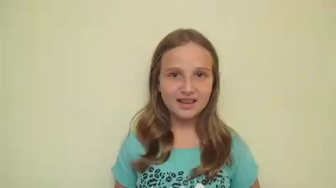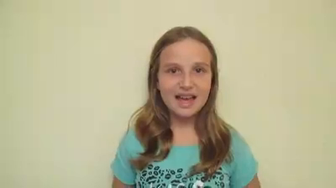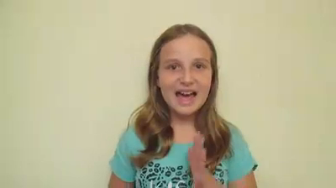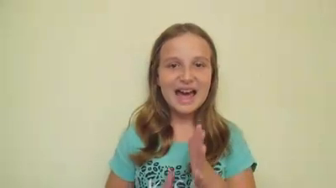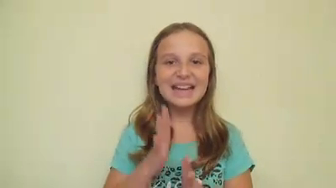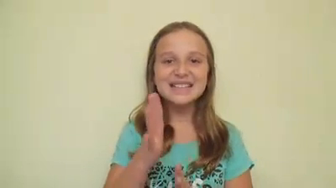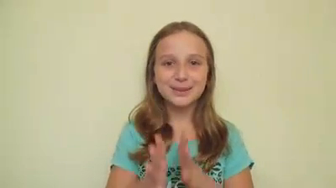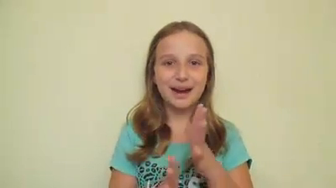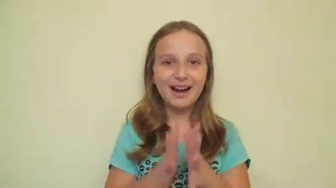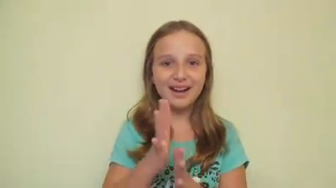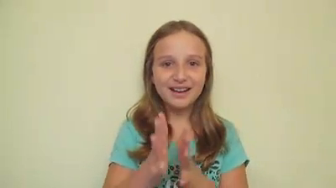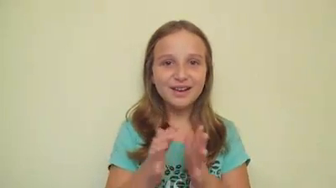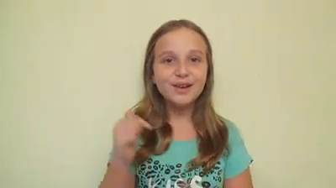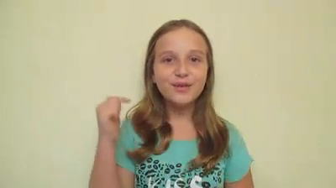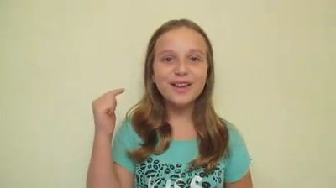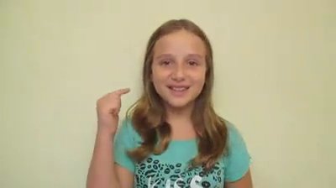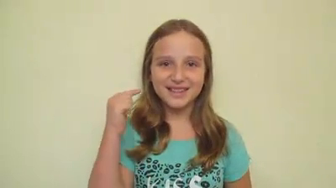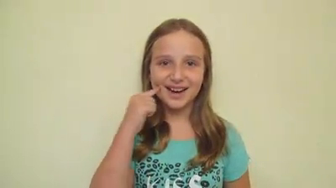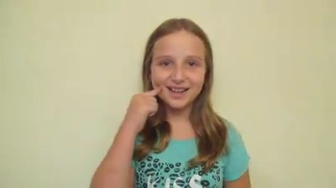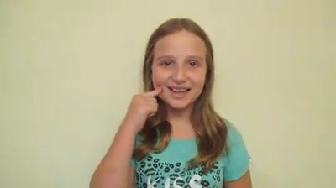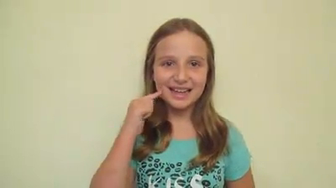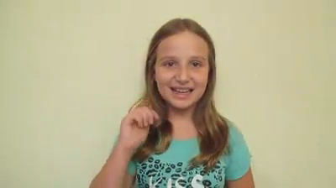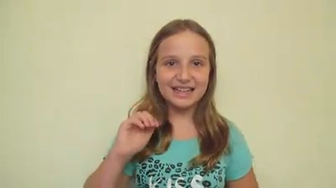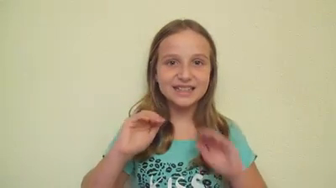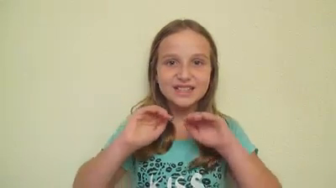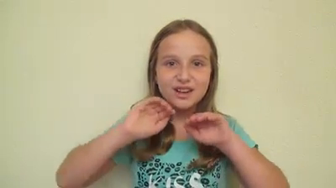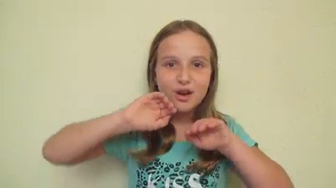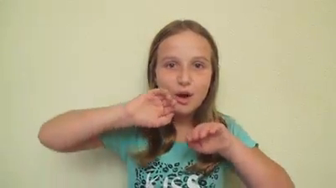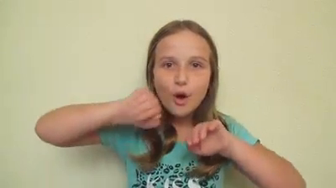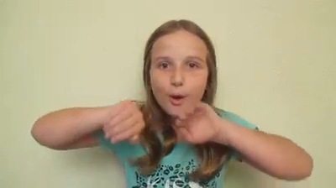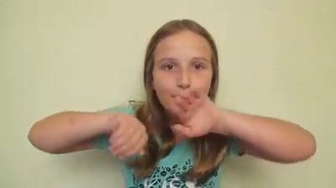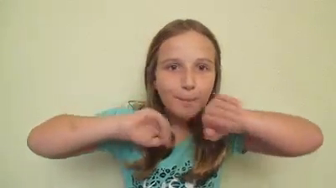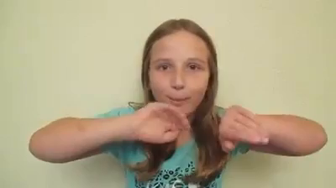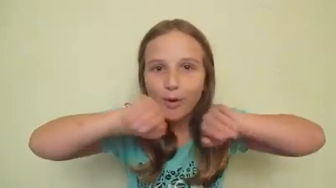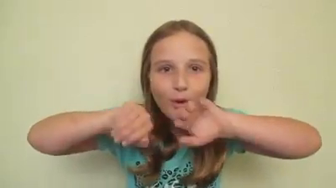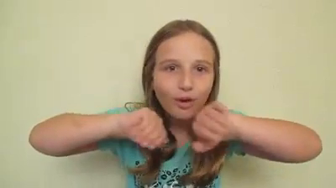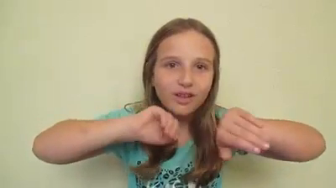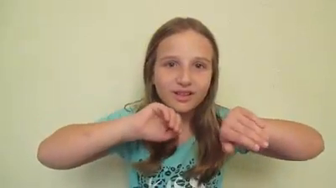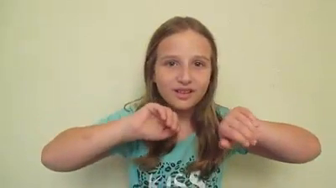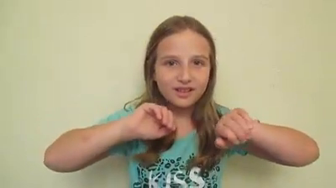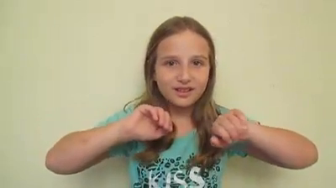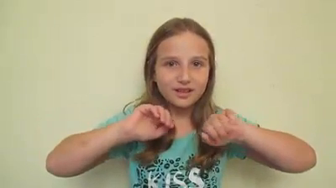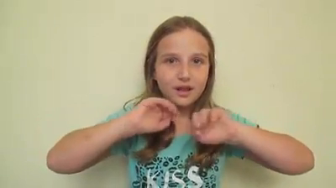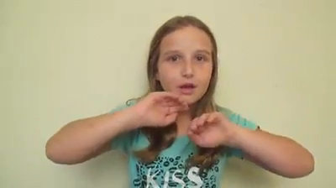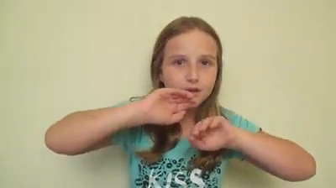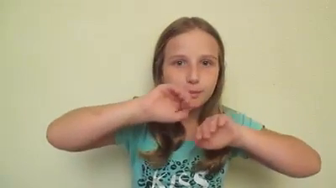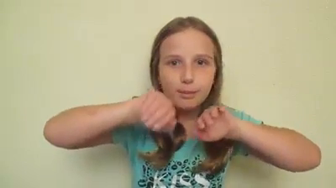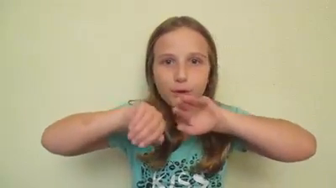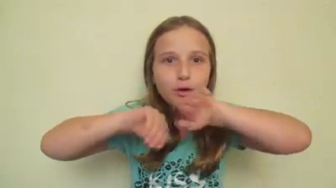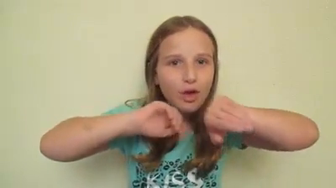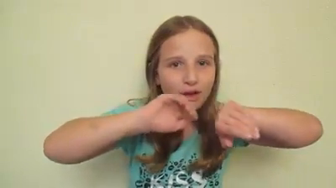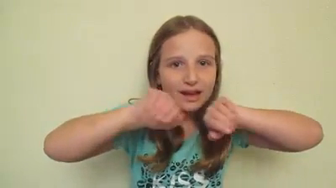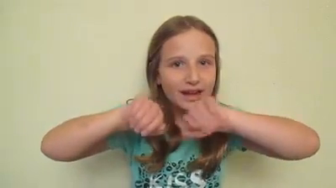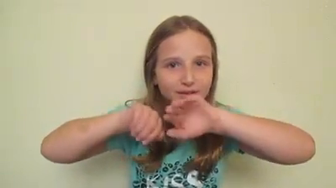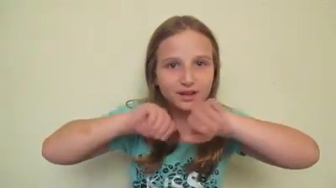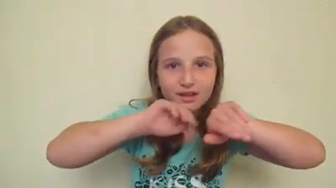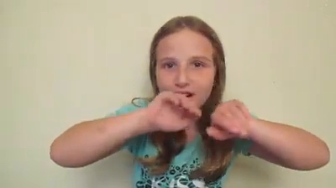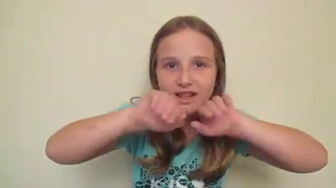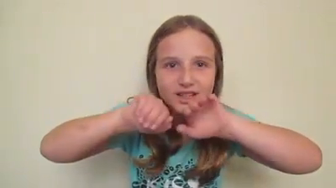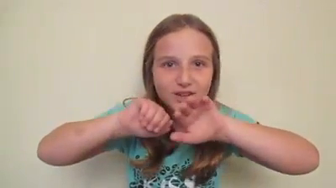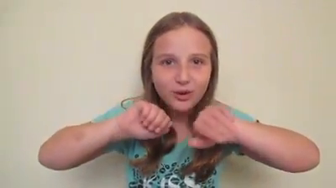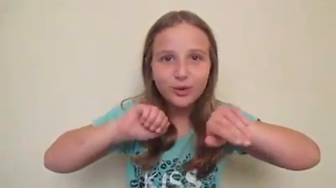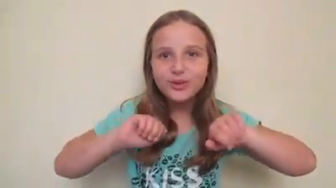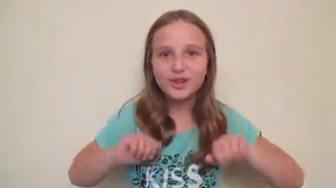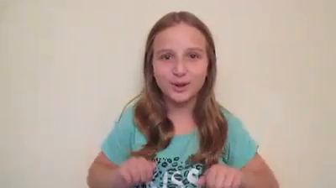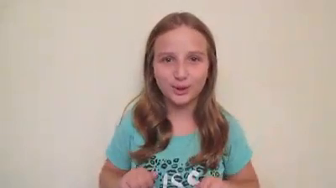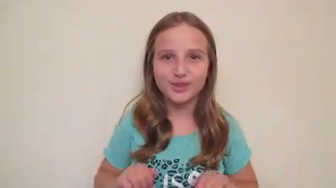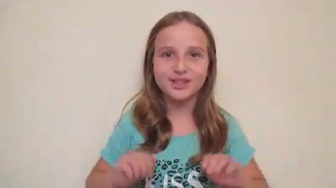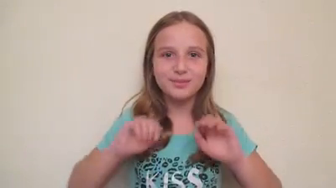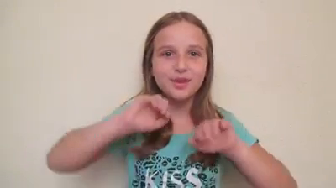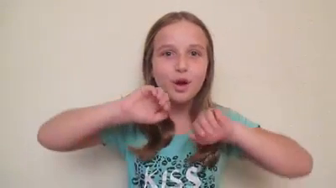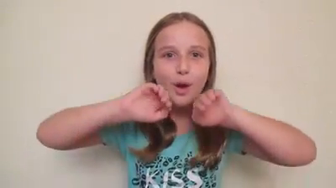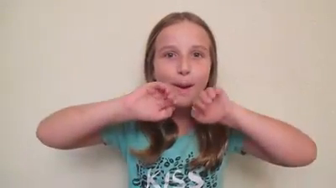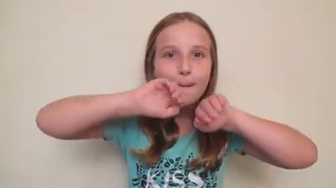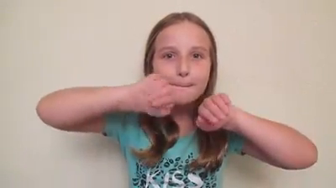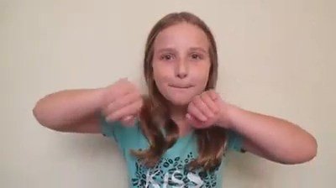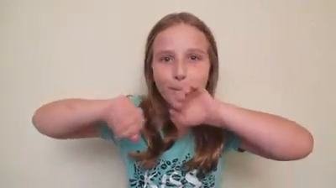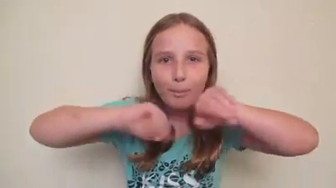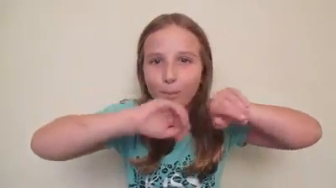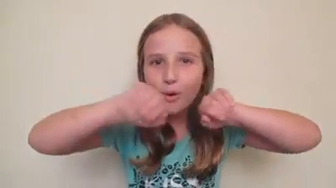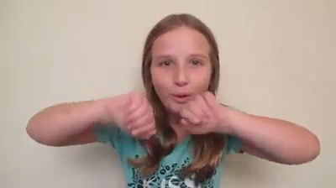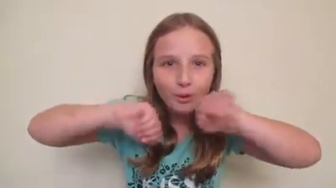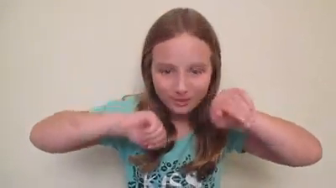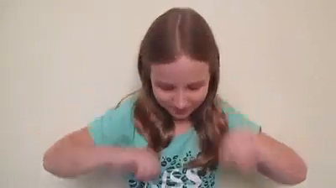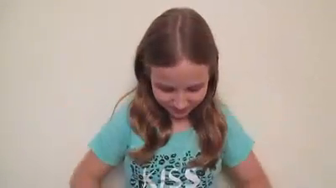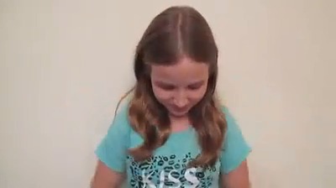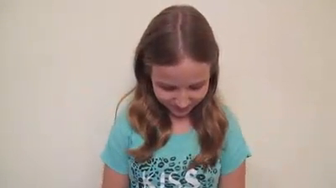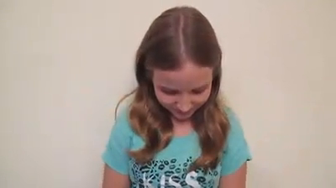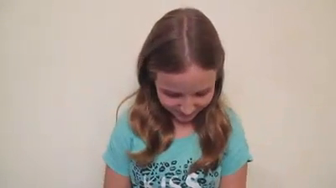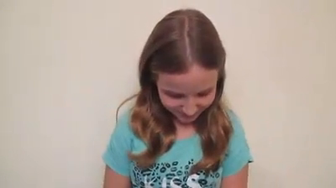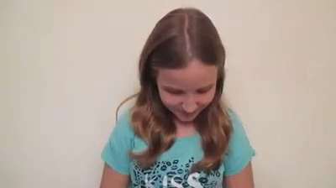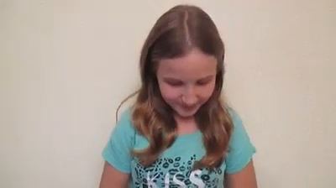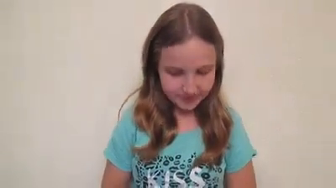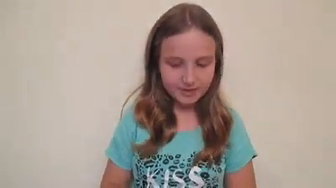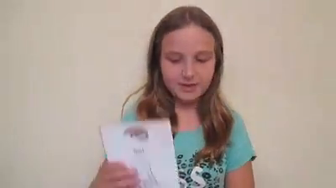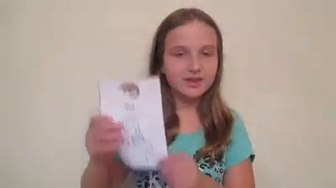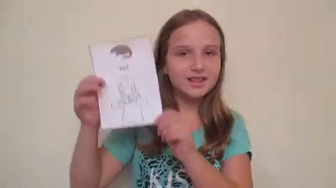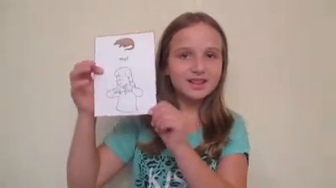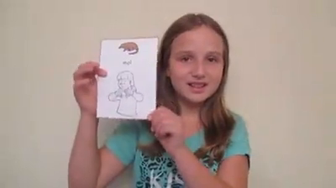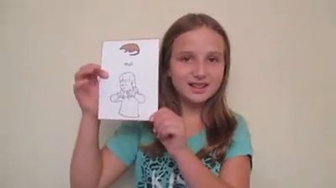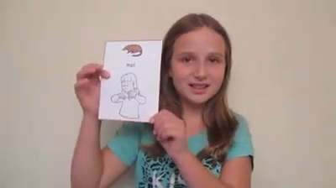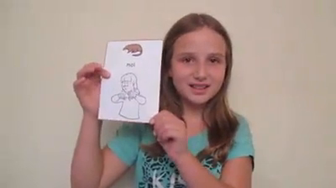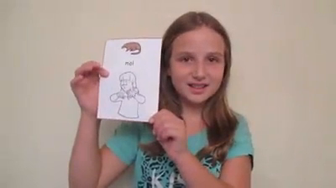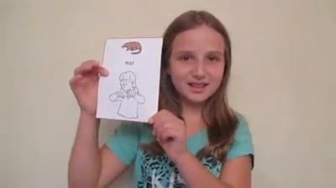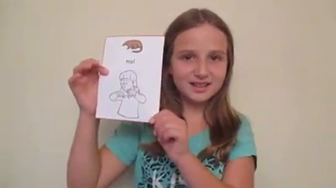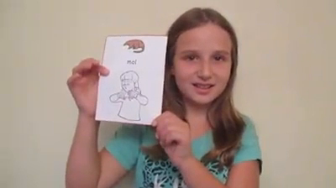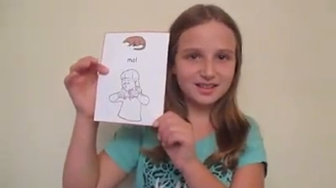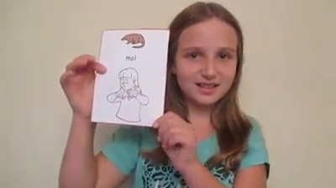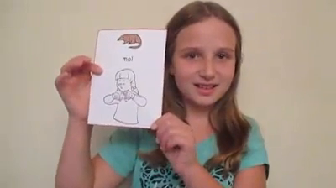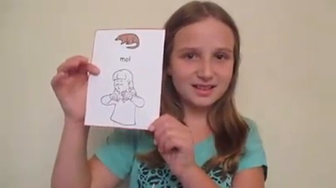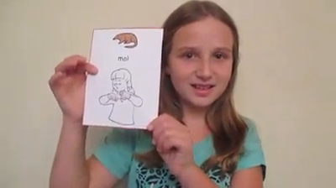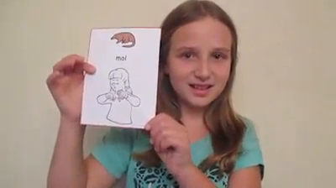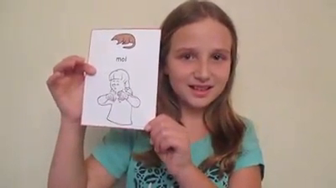Mol